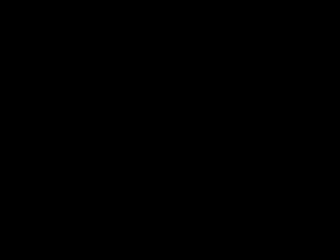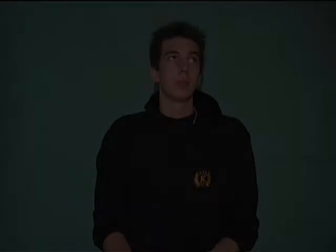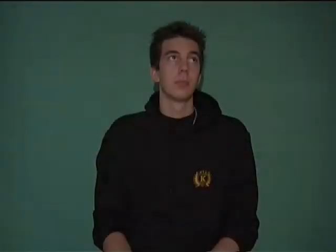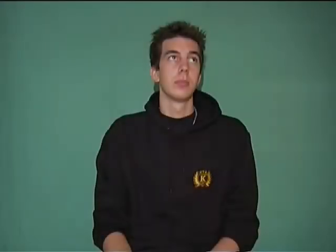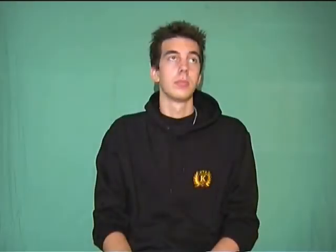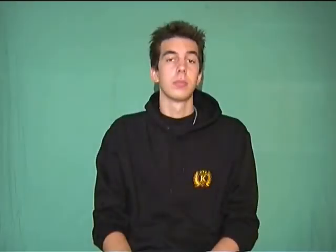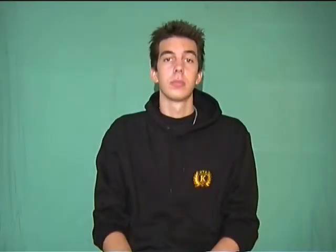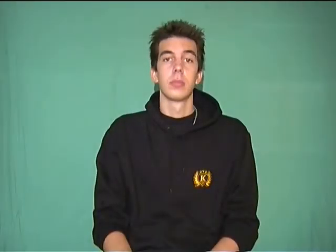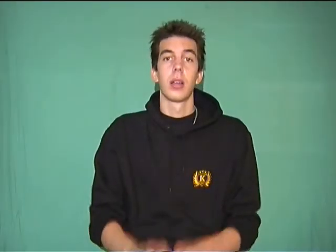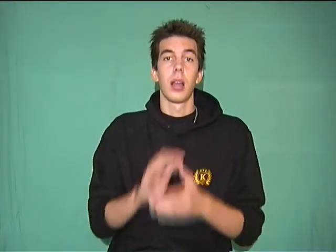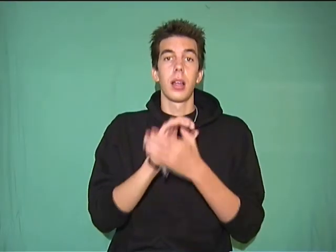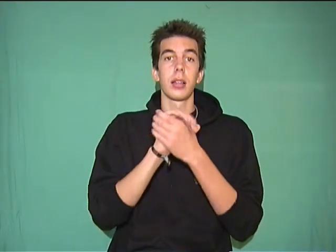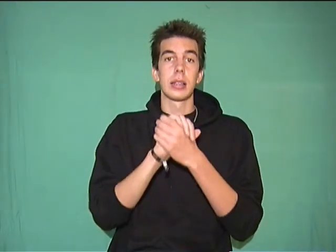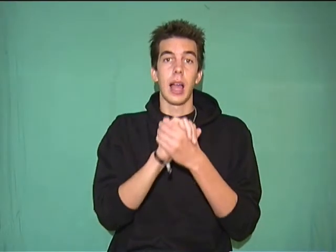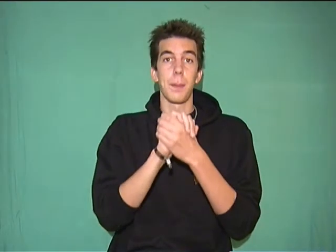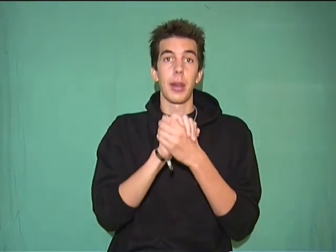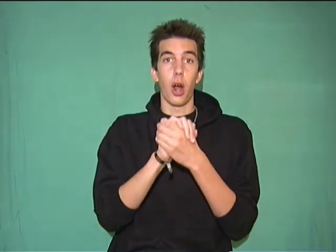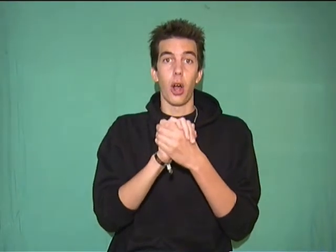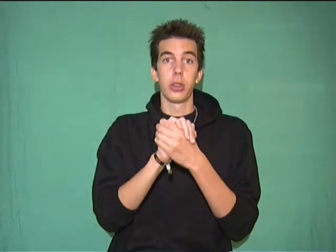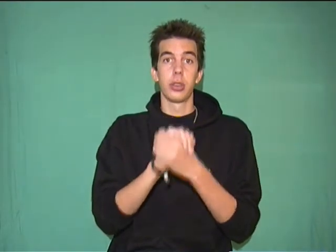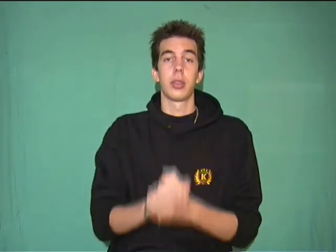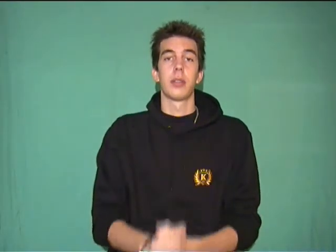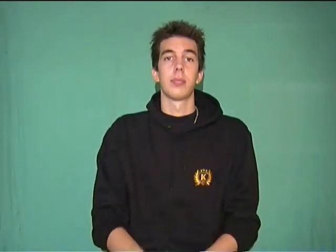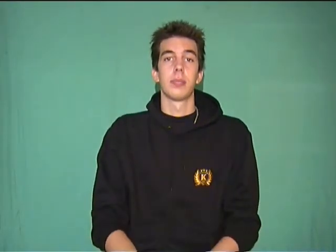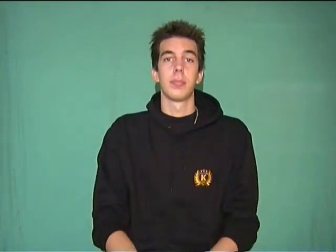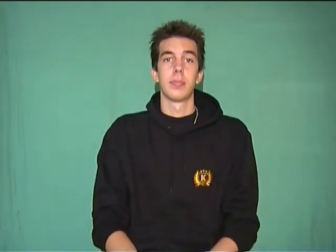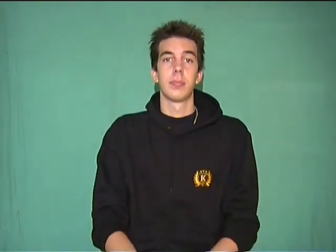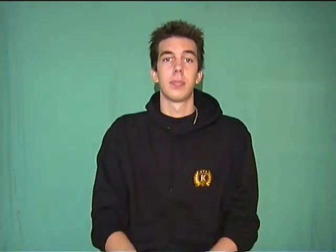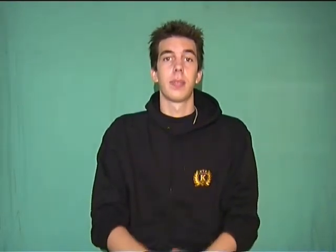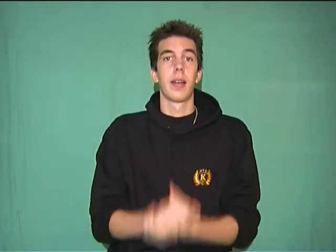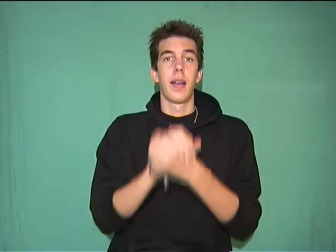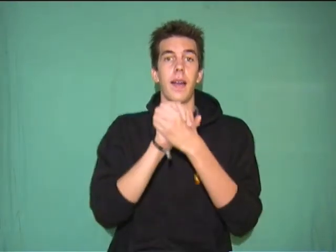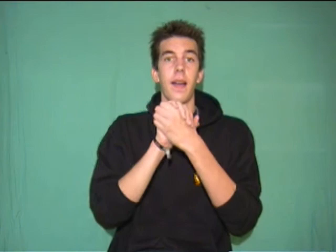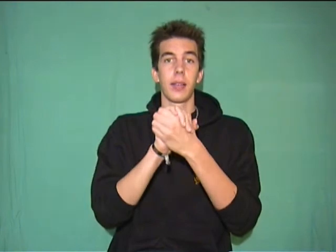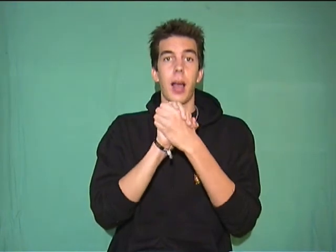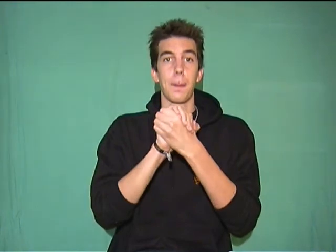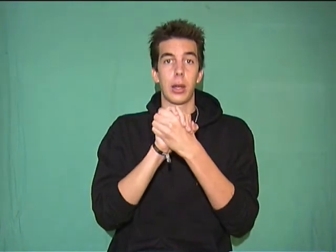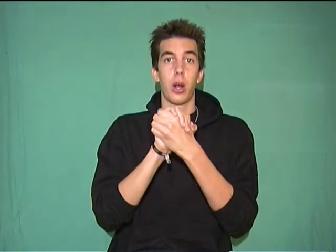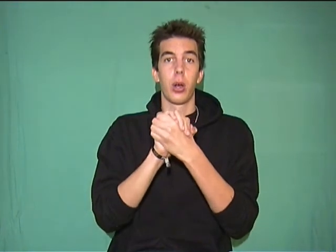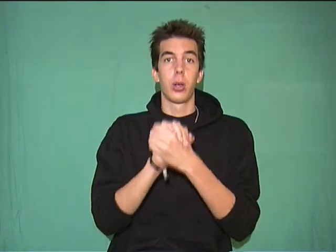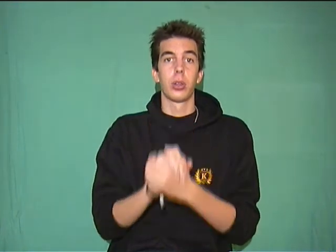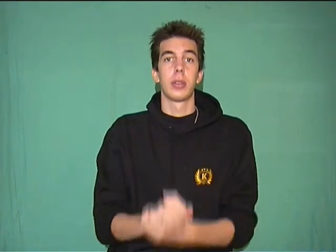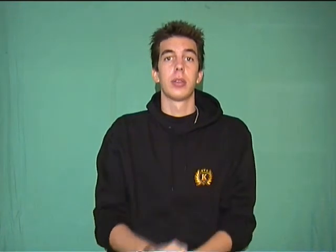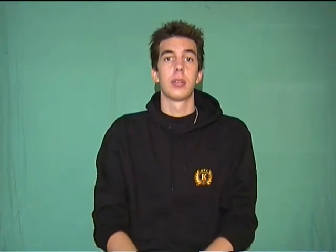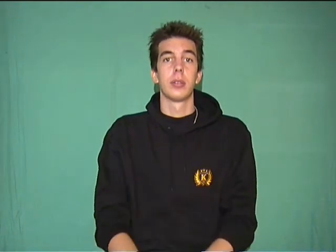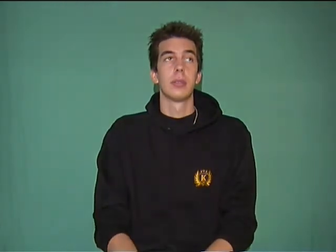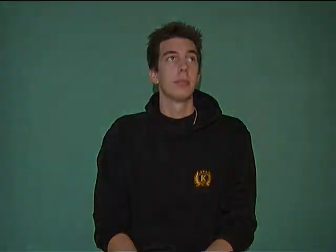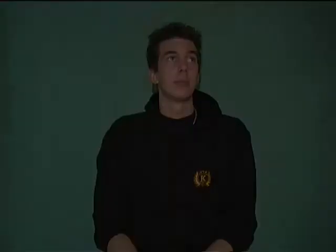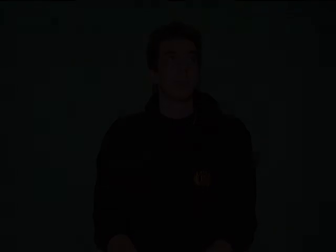Kamrat